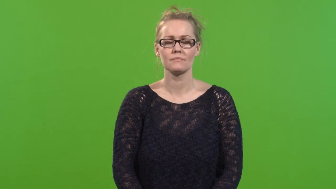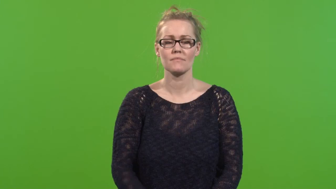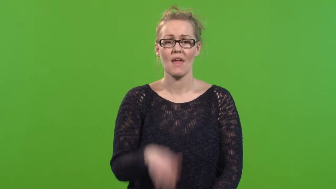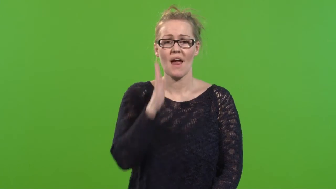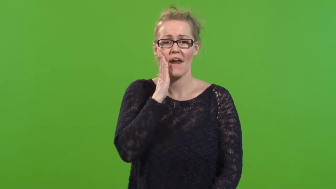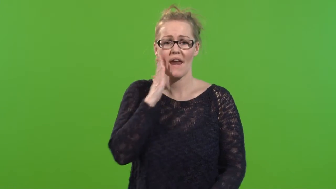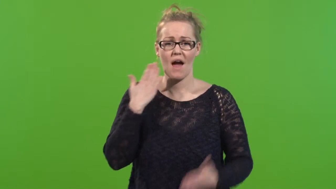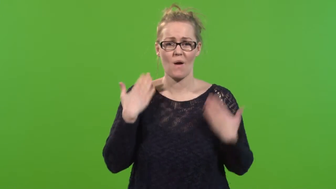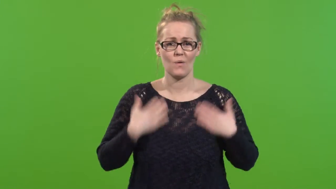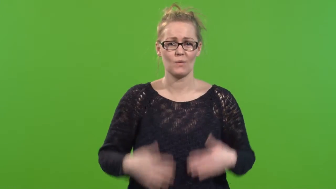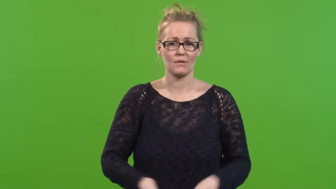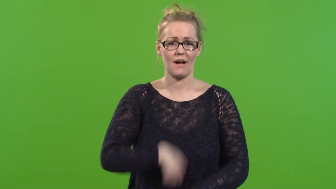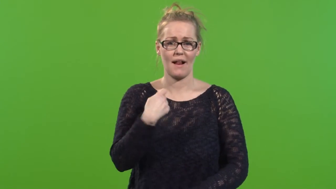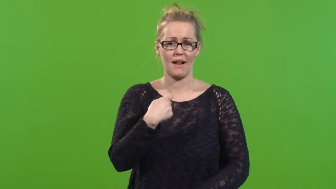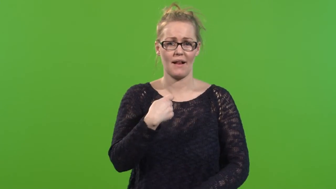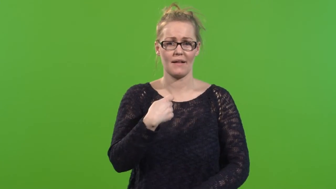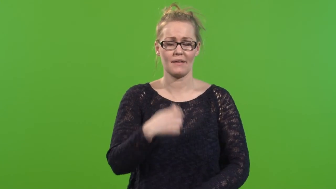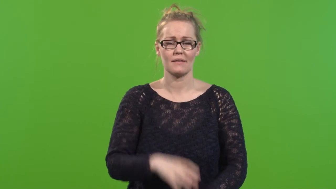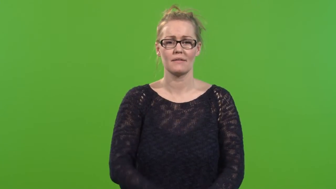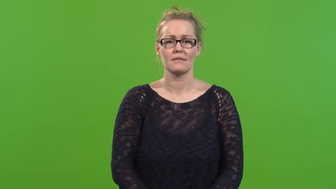Náttgalli